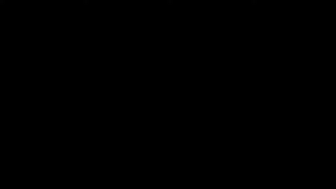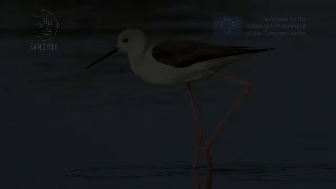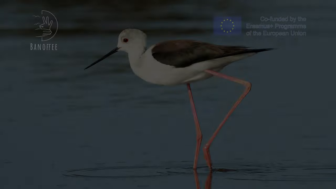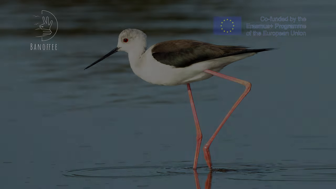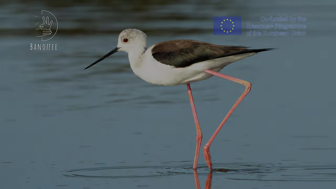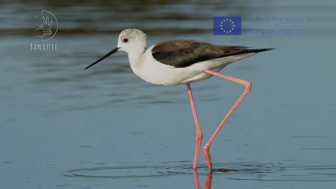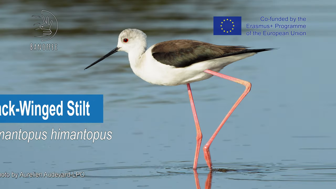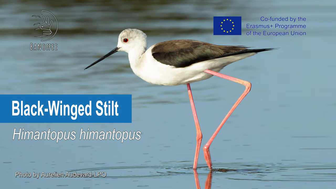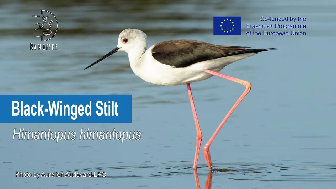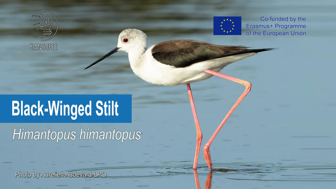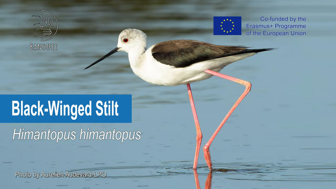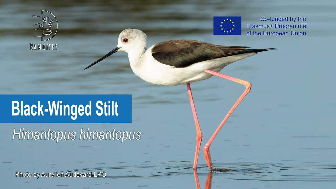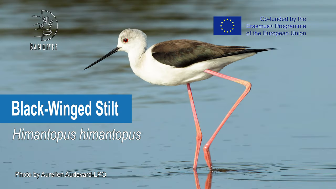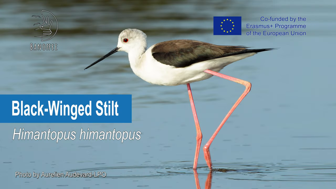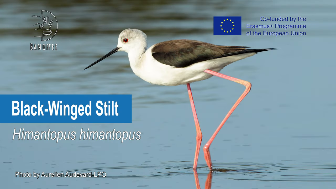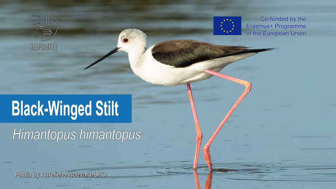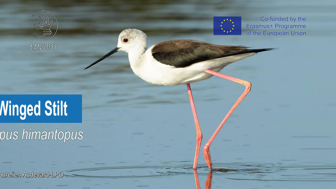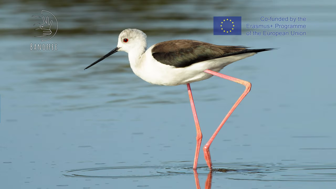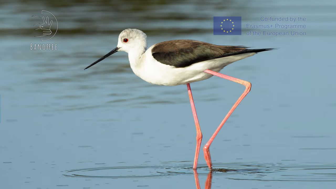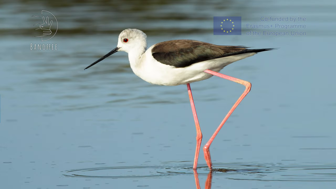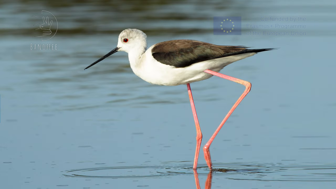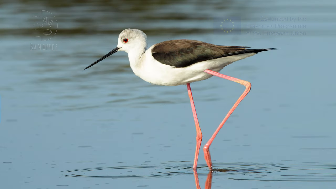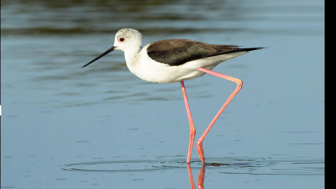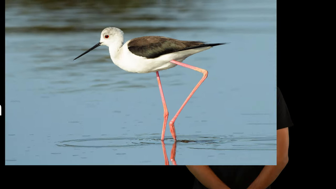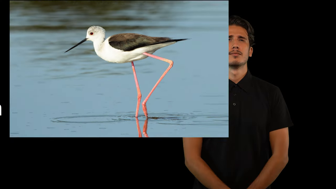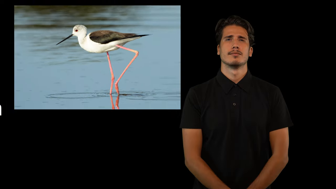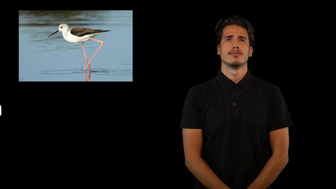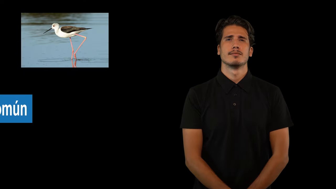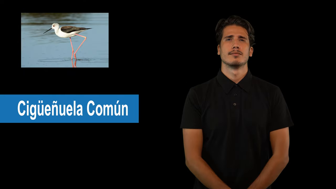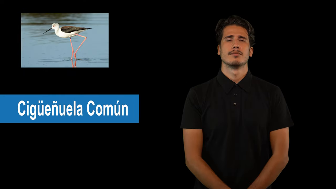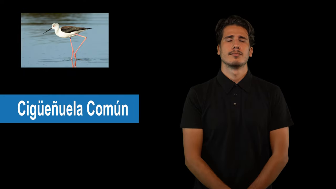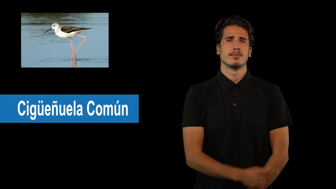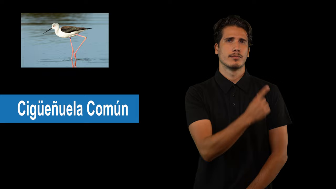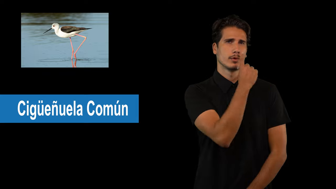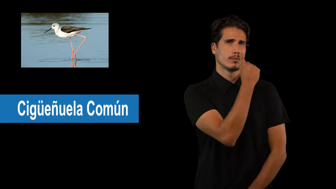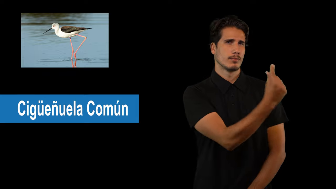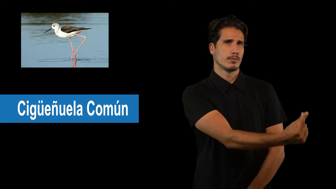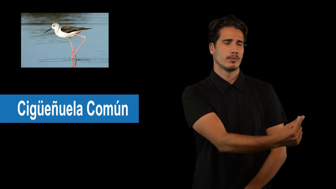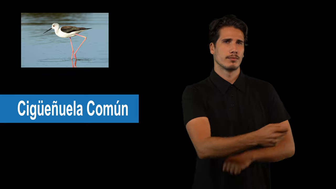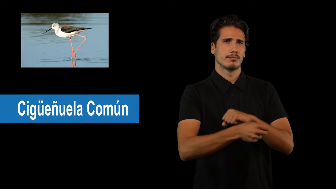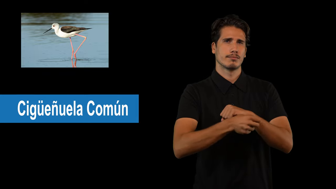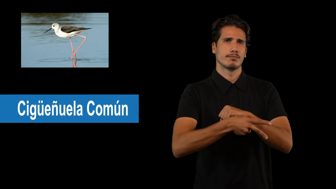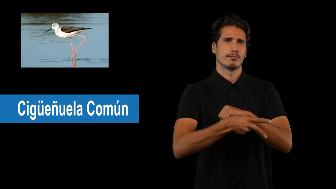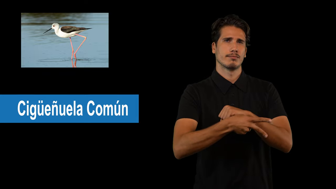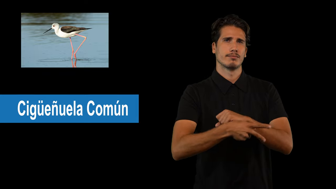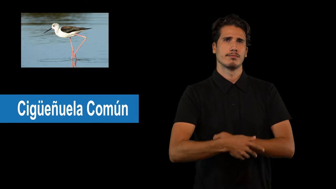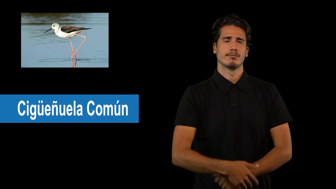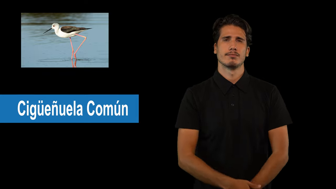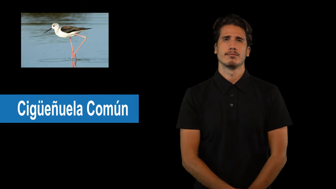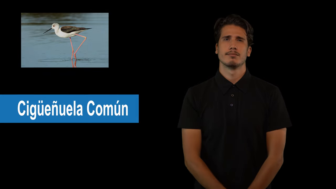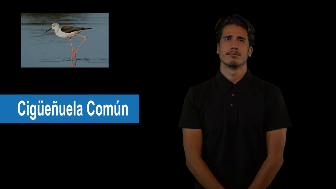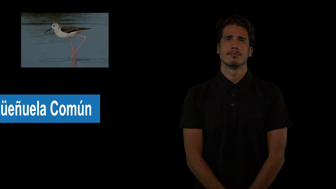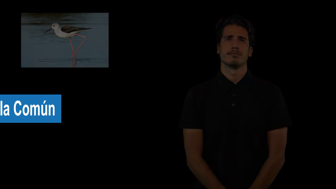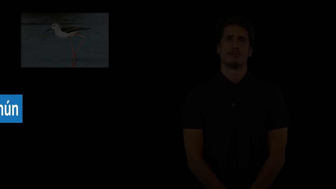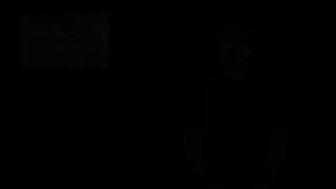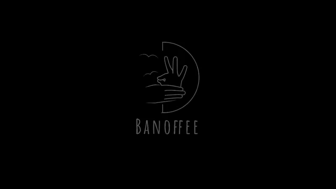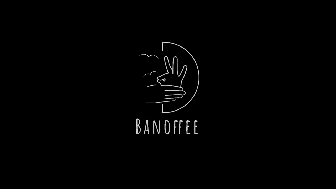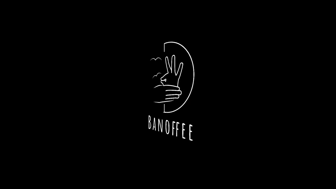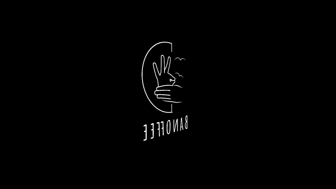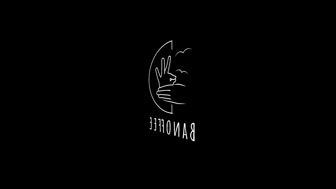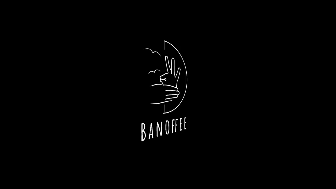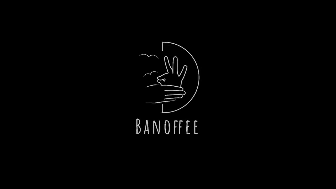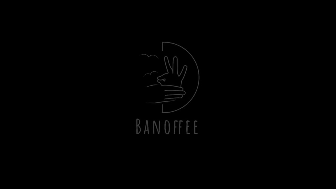Cigüeñuela común